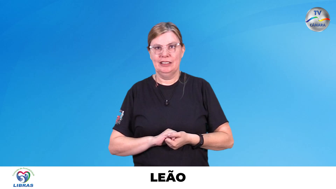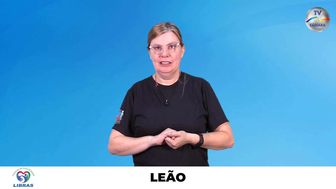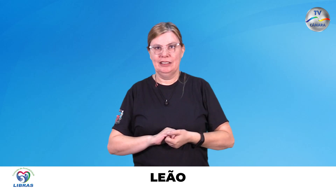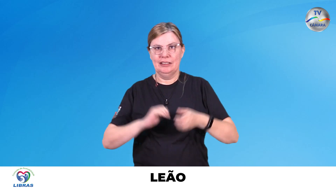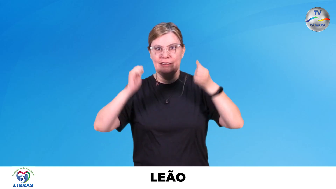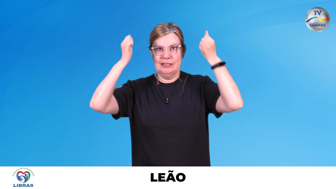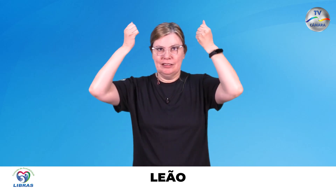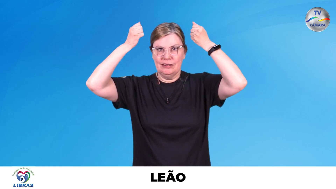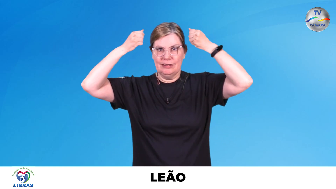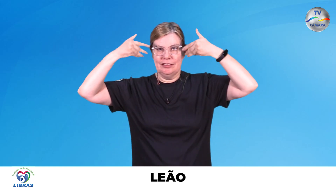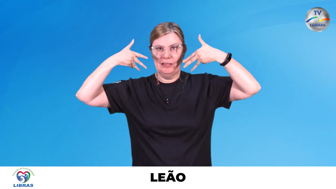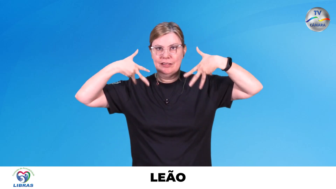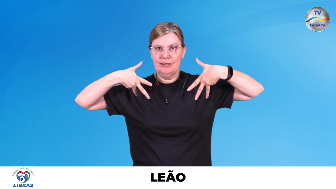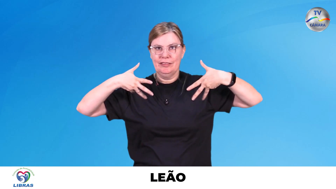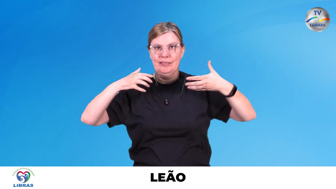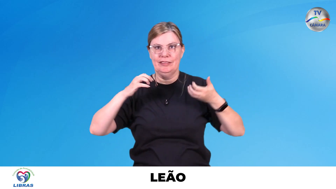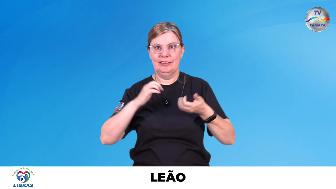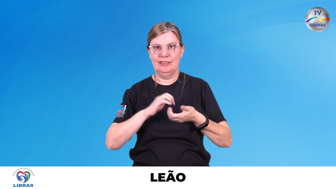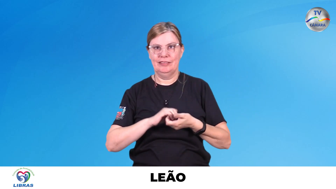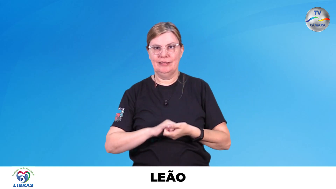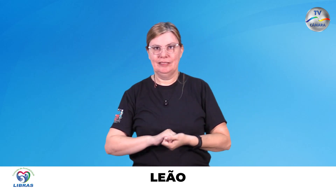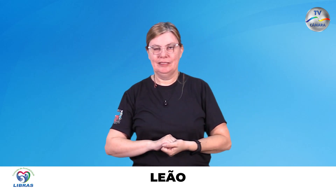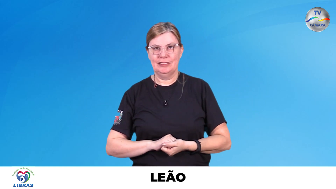Leão